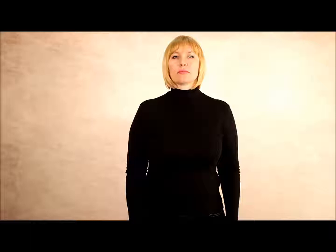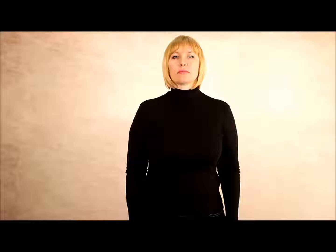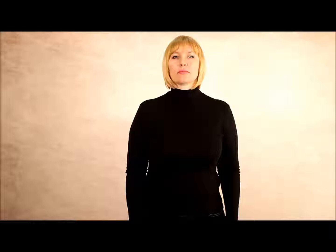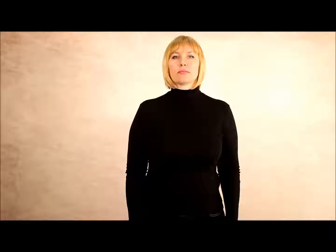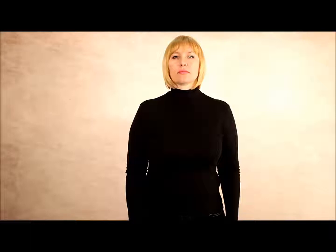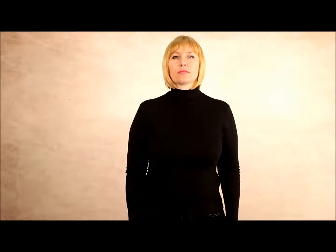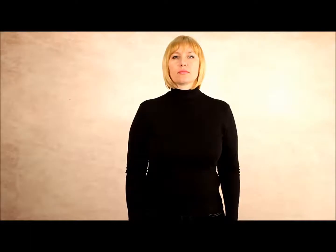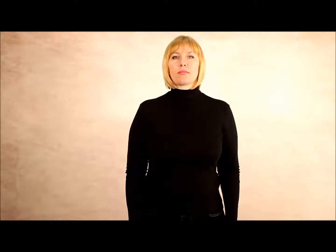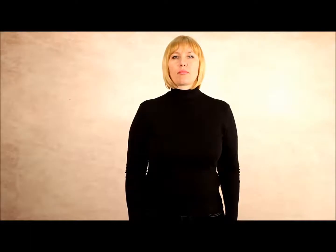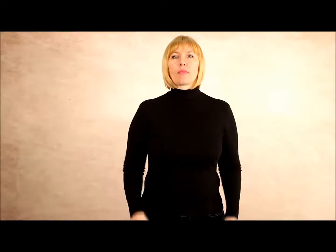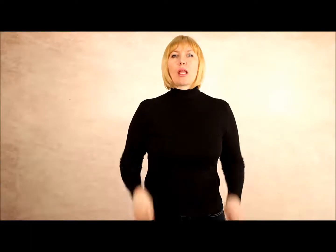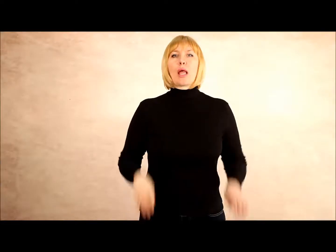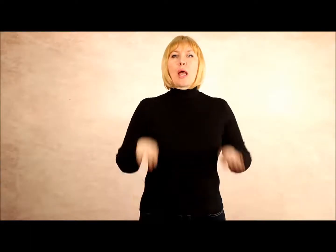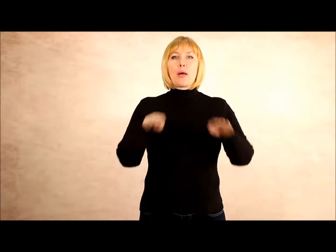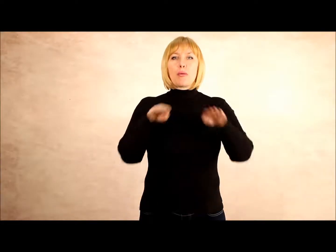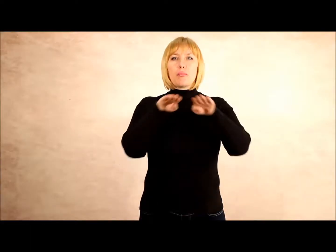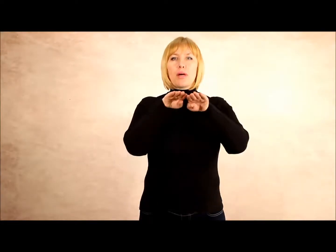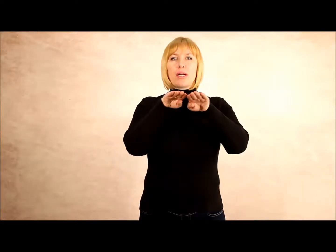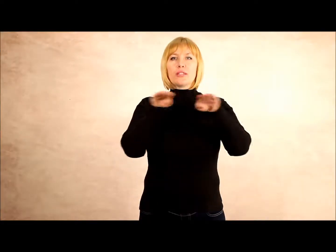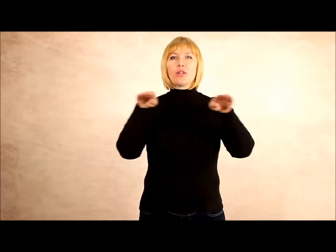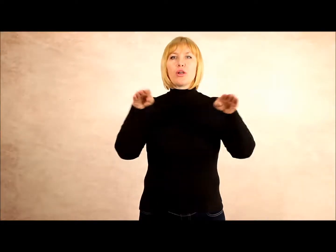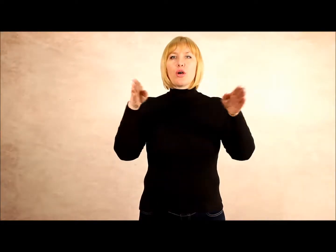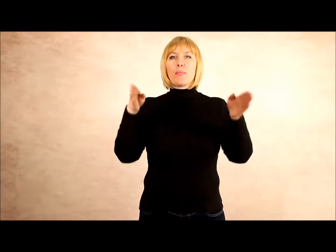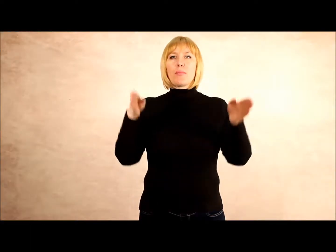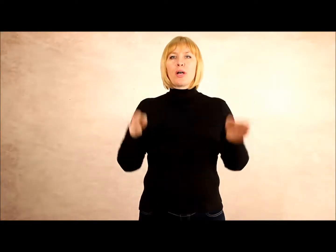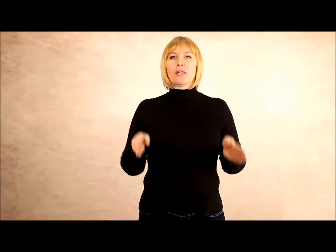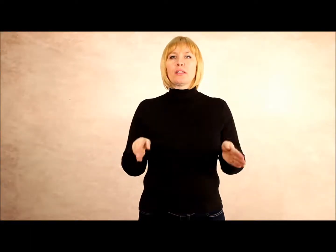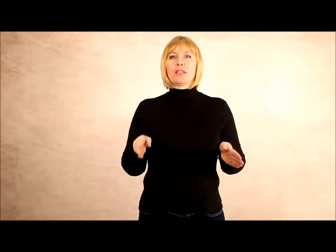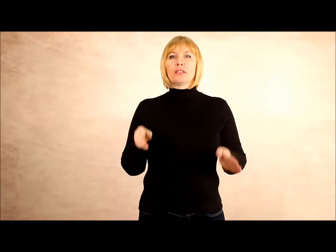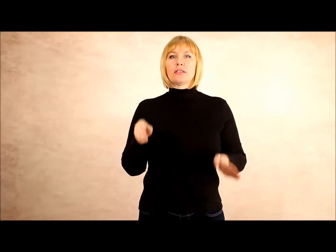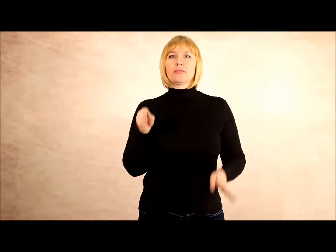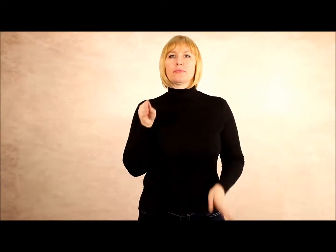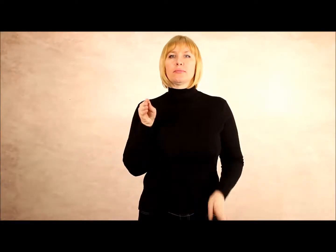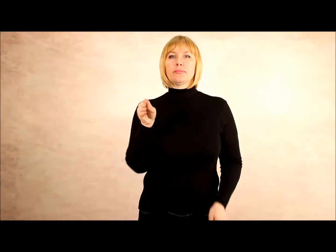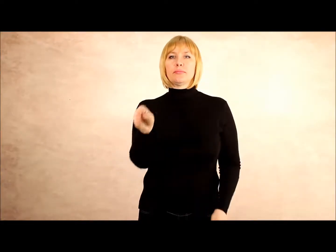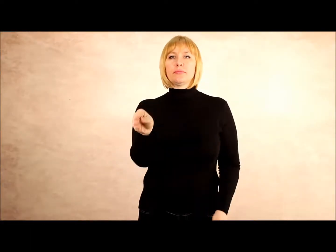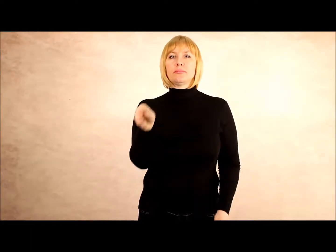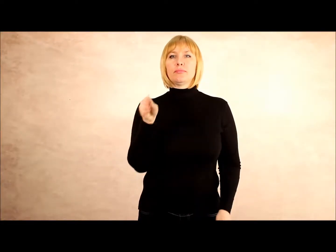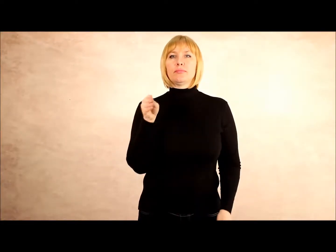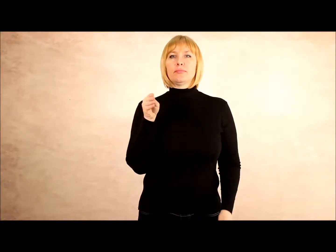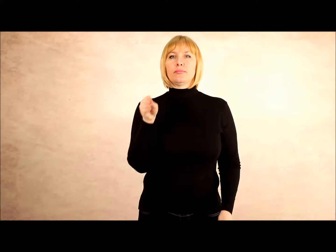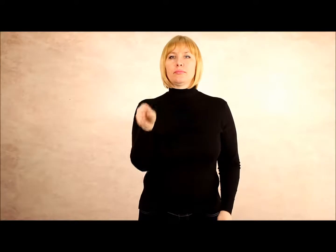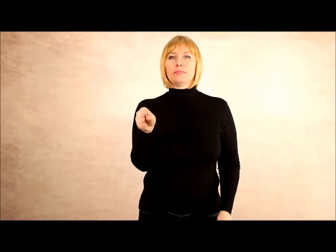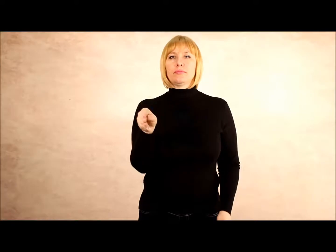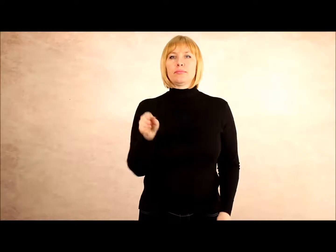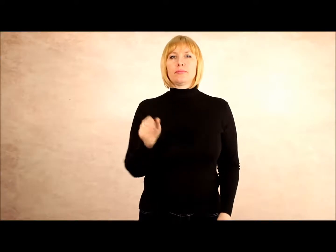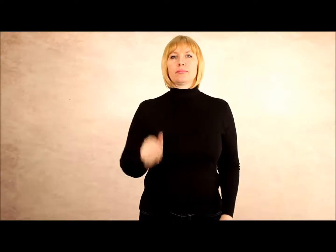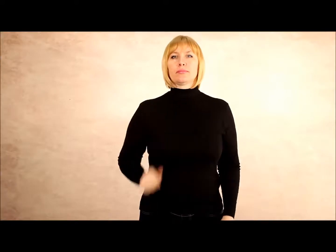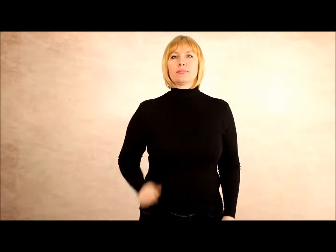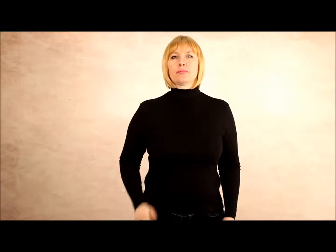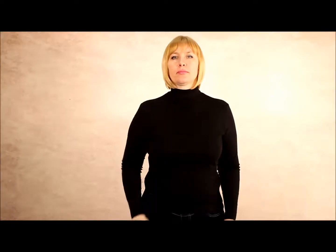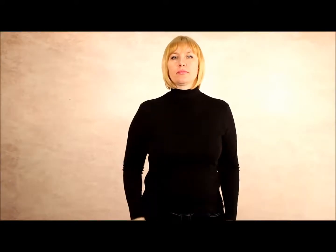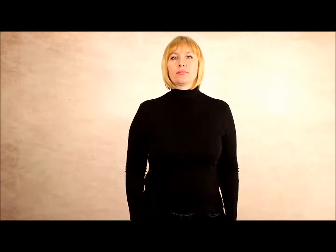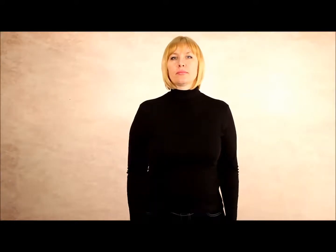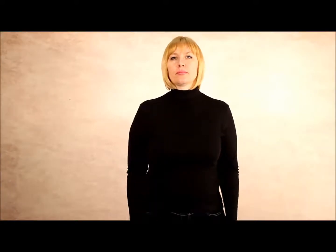Bancomat